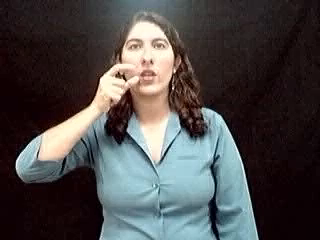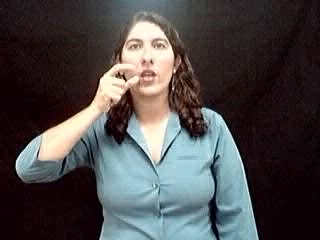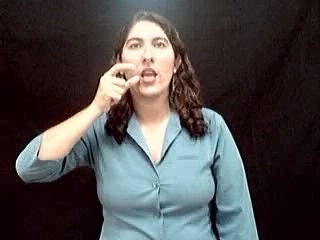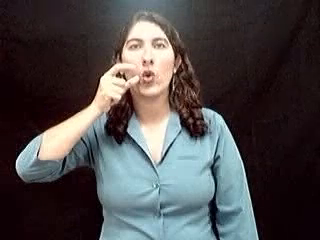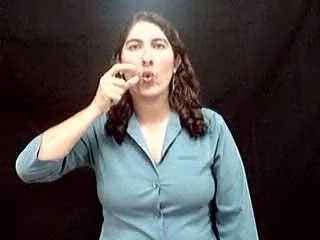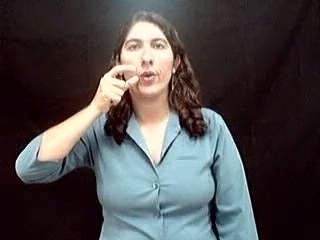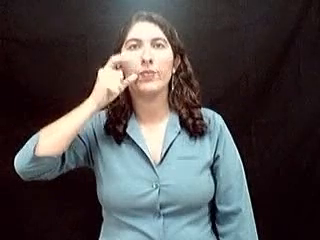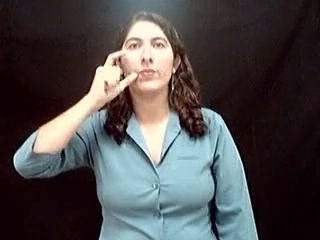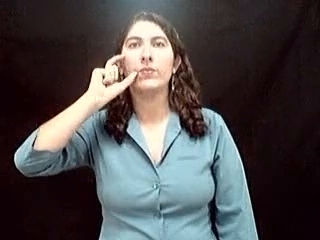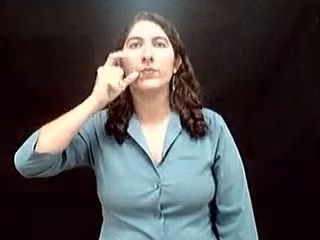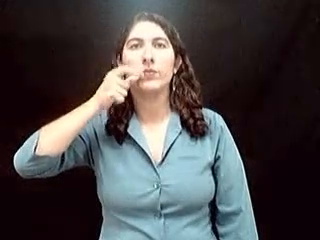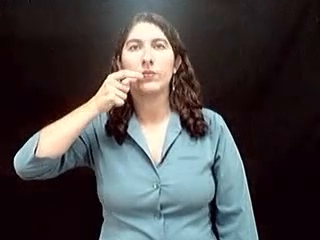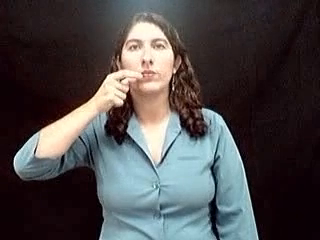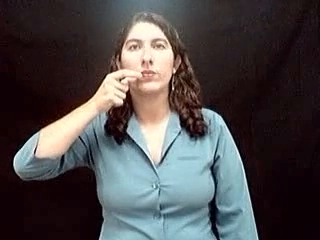licor